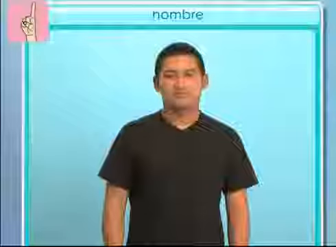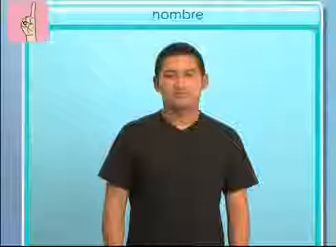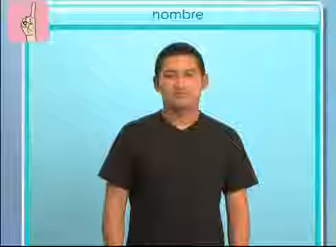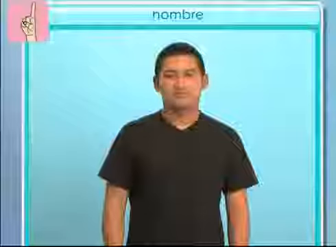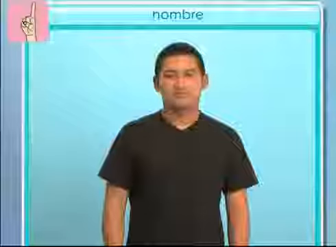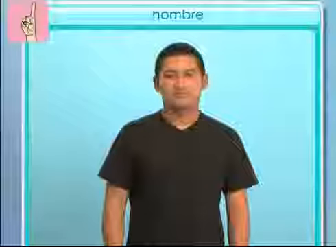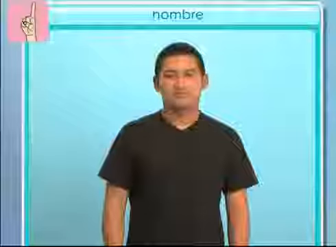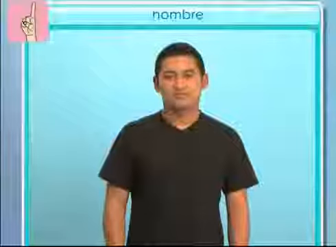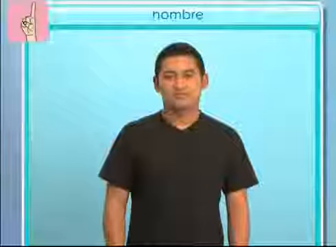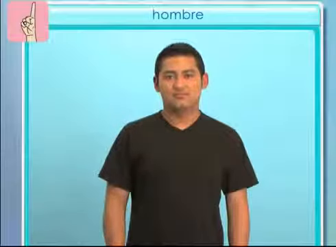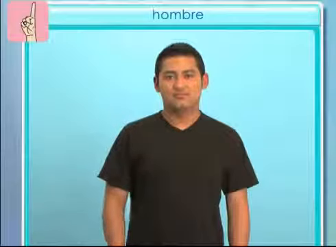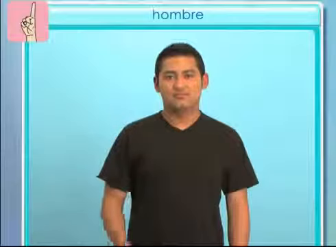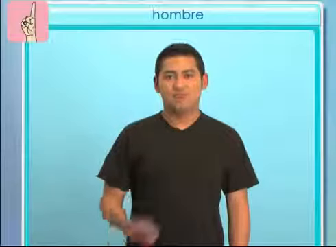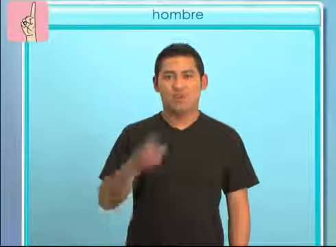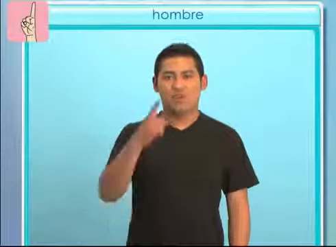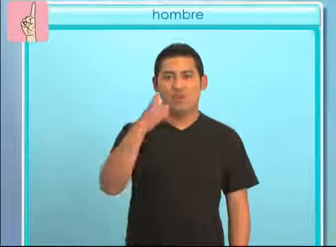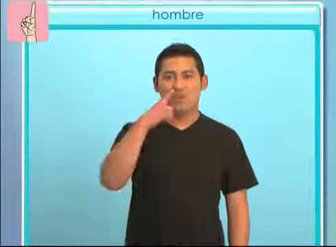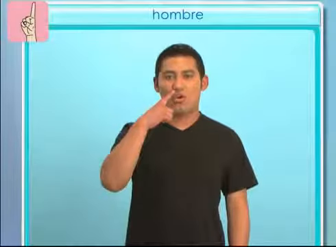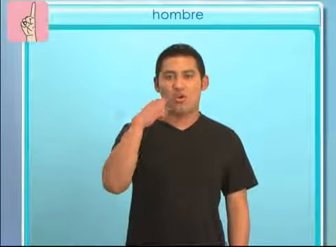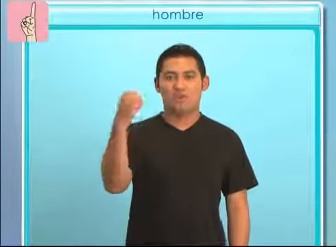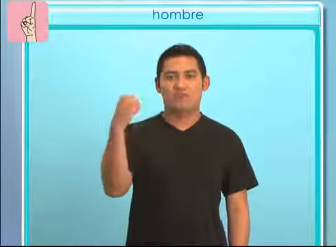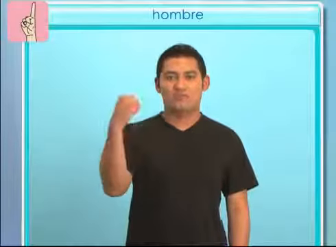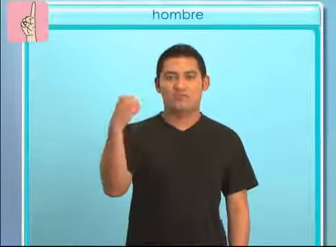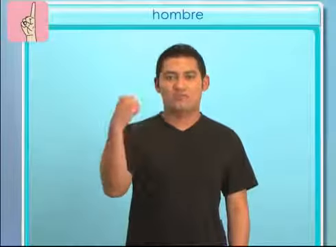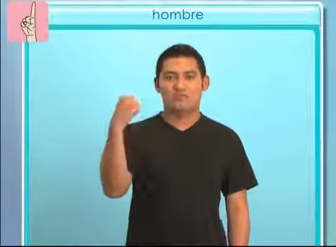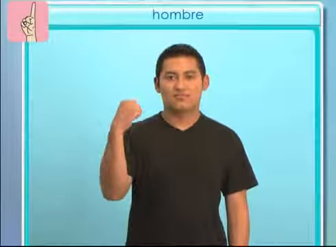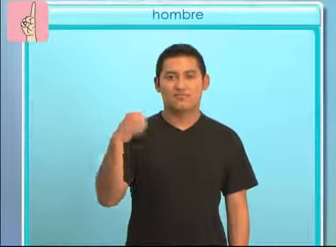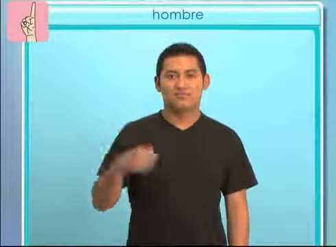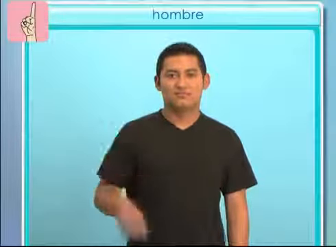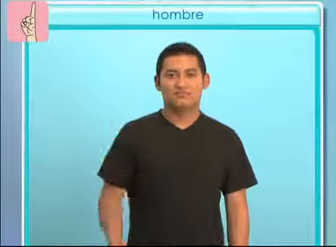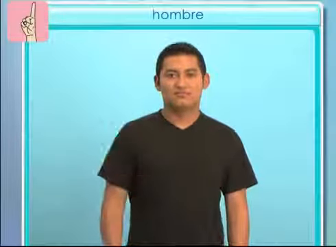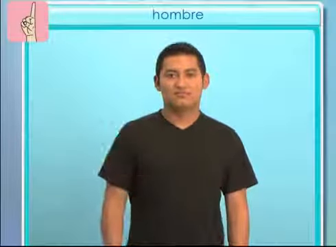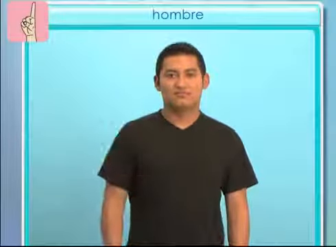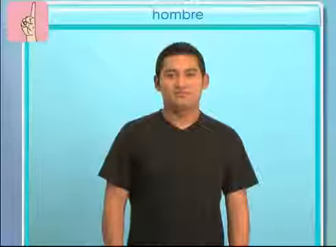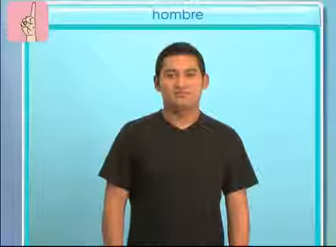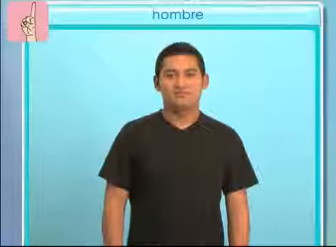HOMBRE